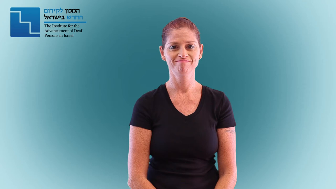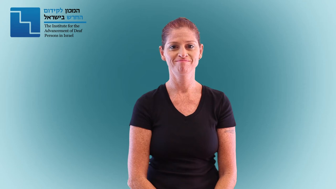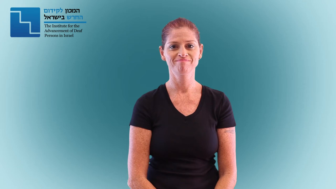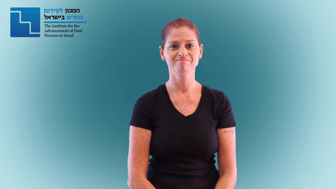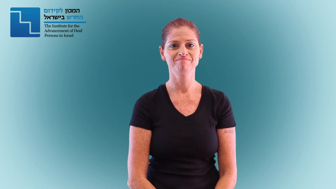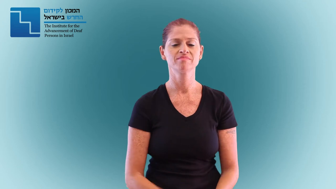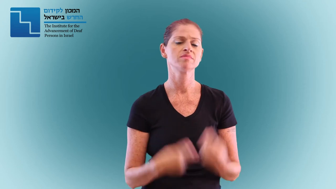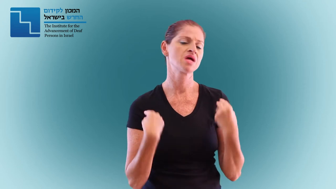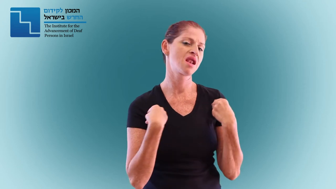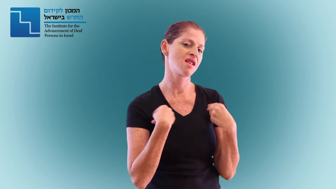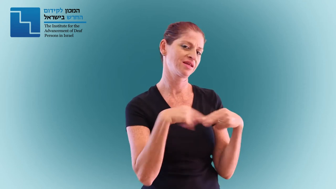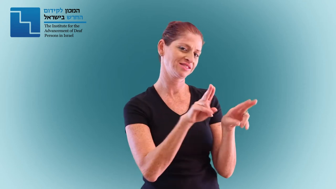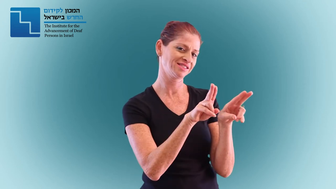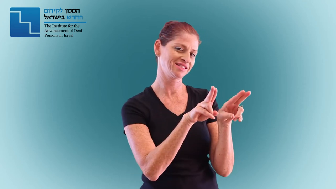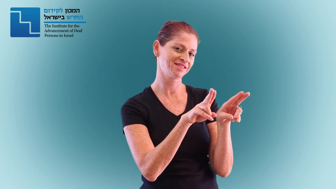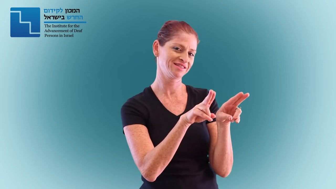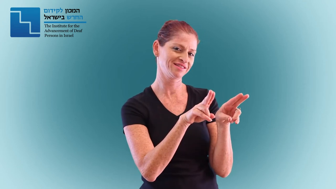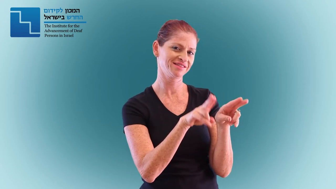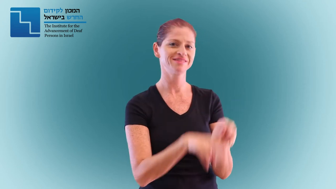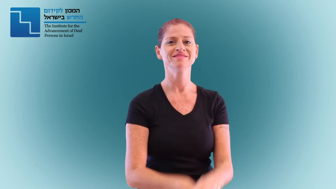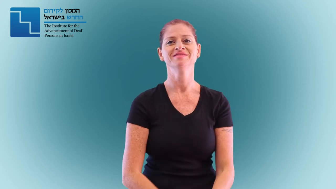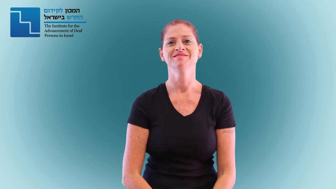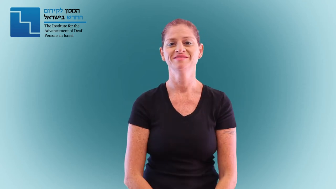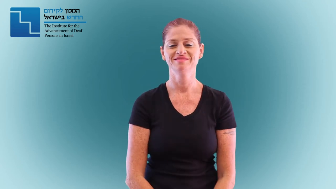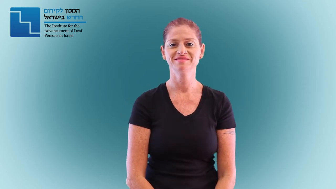להחזיר